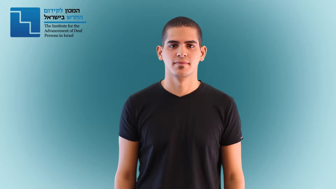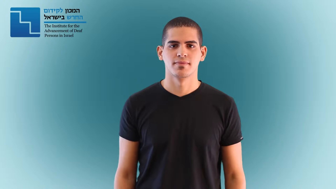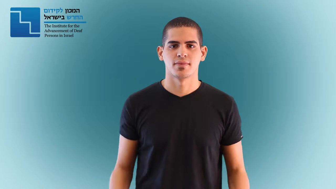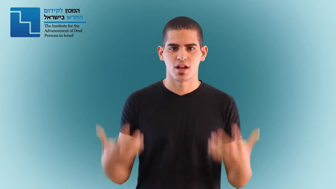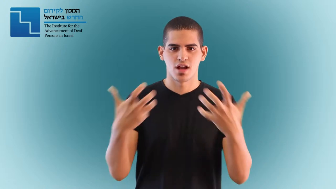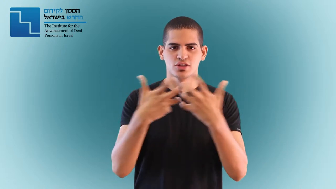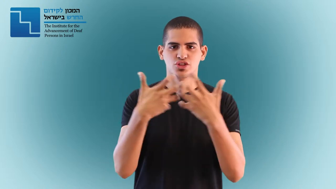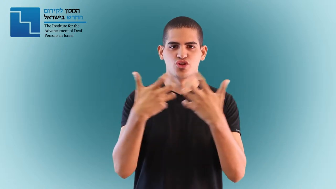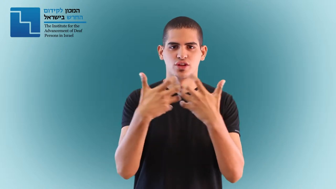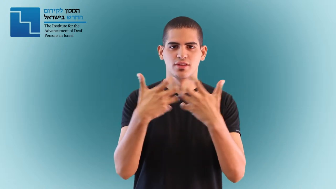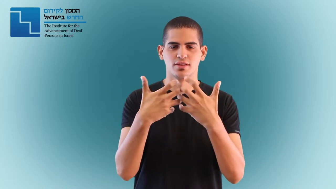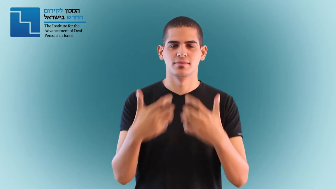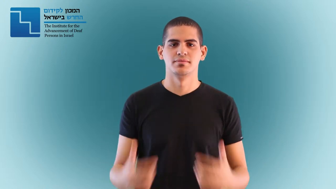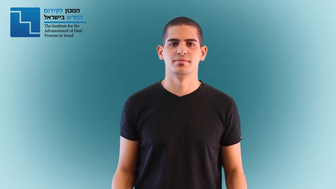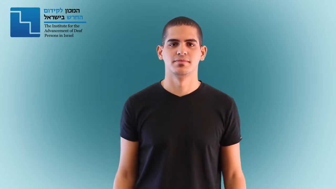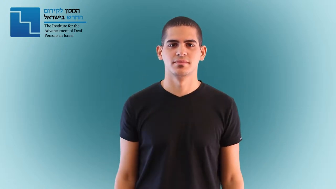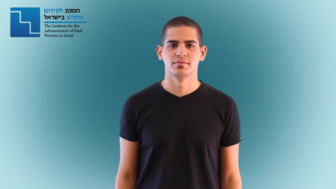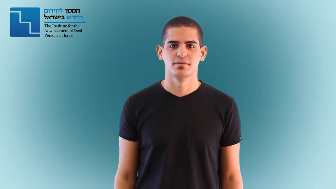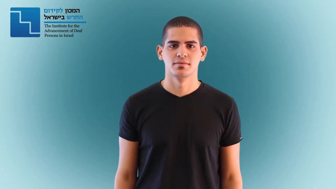אשדוד